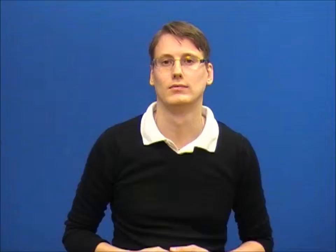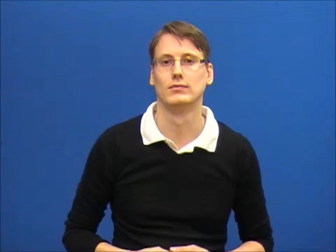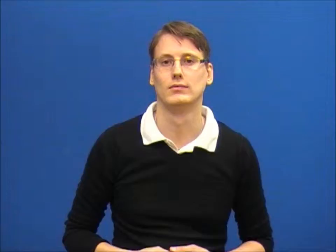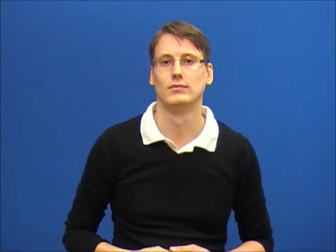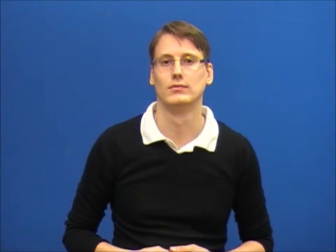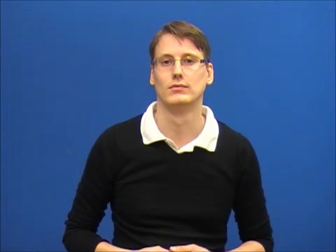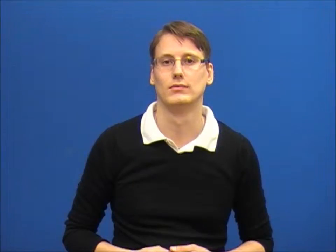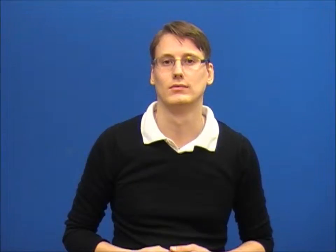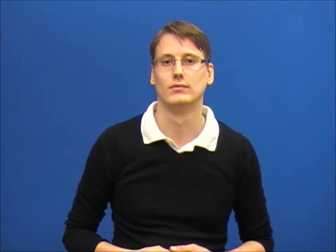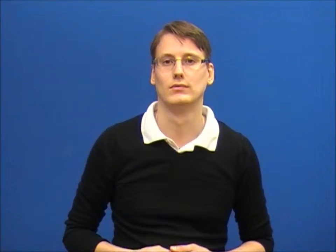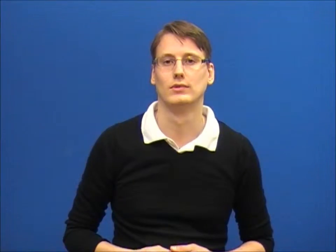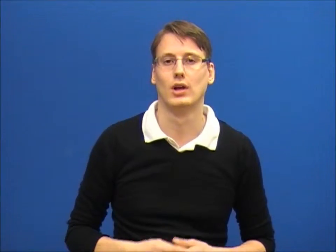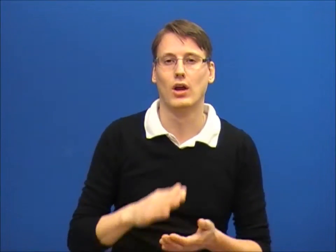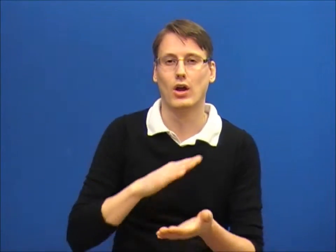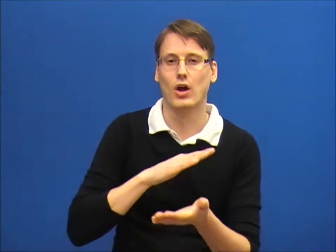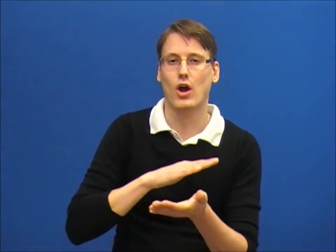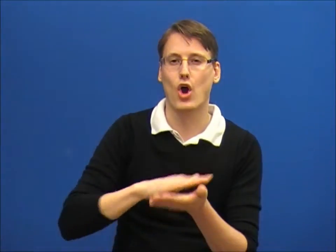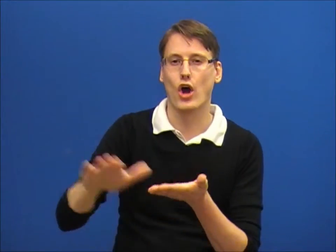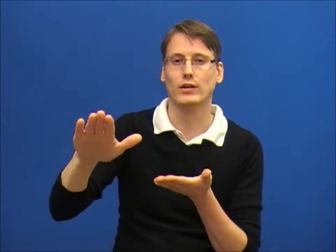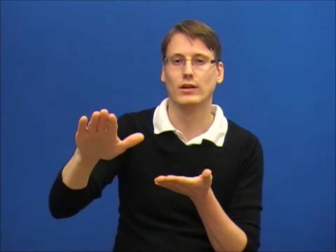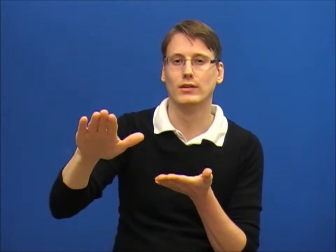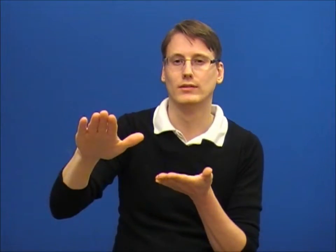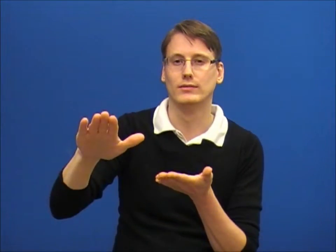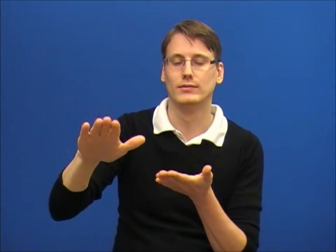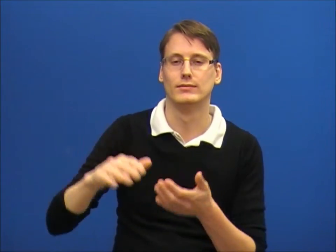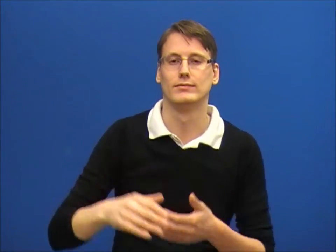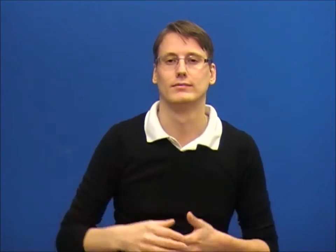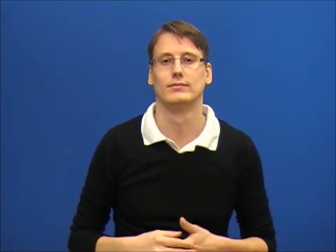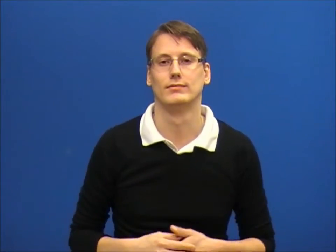HALKA